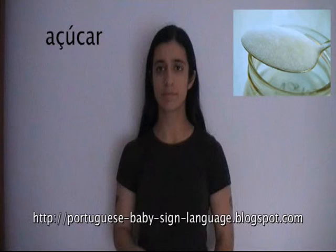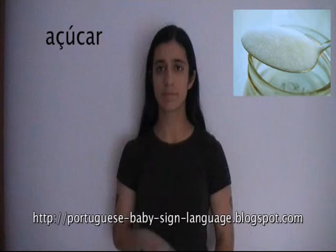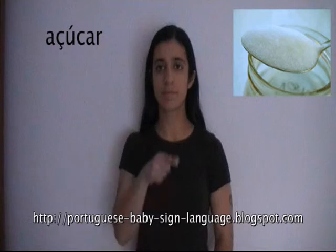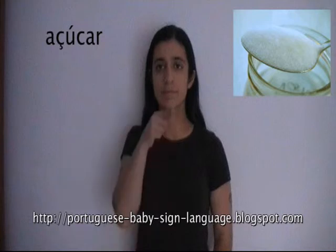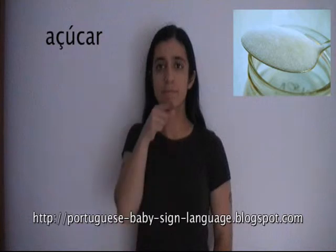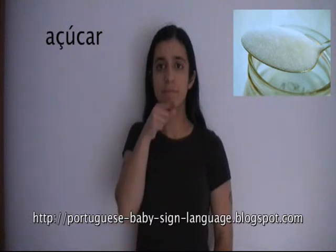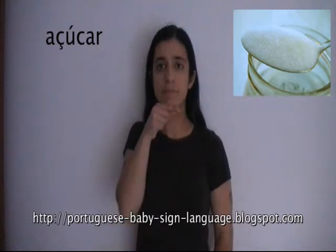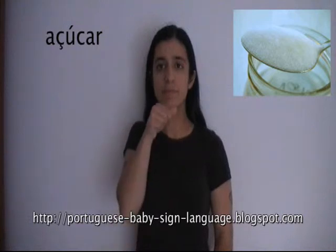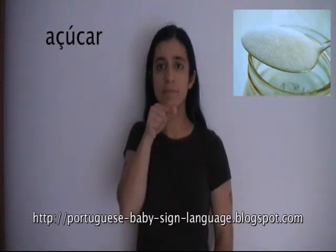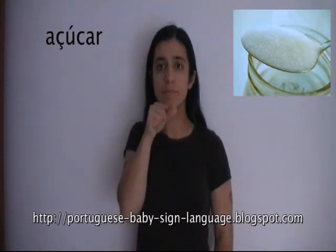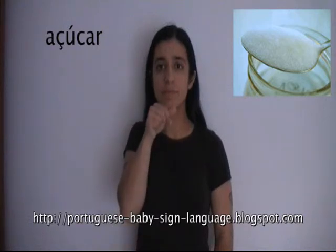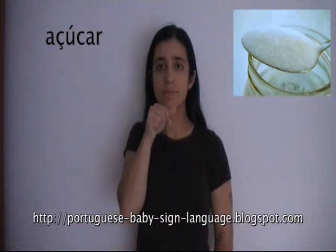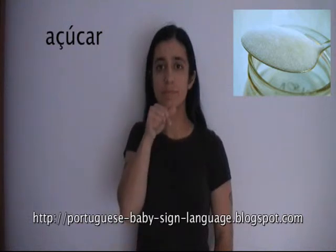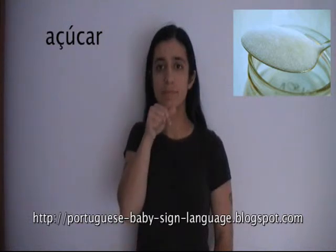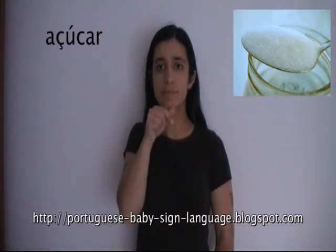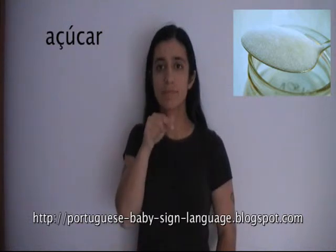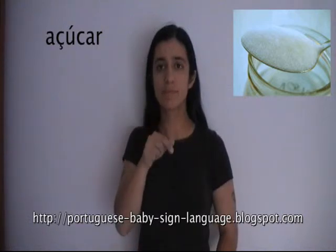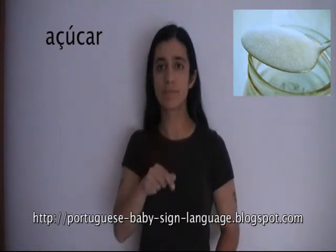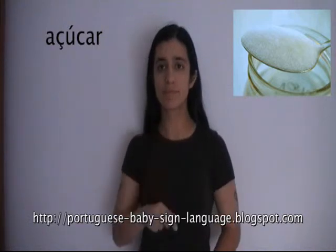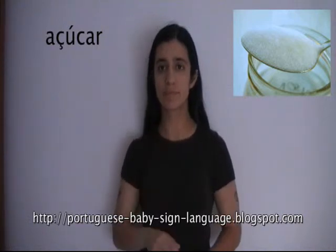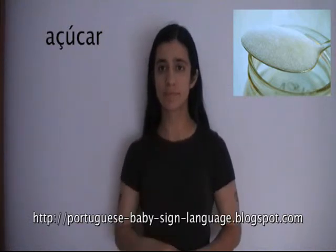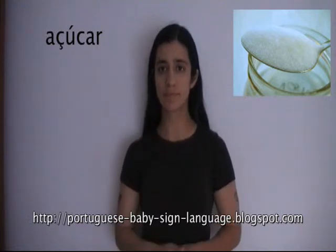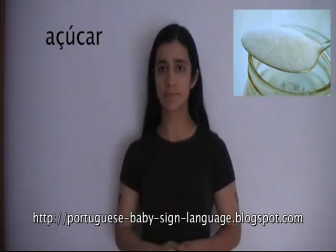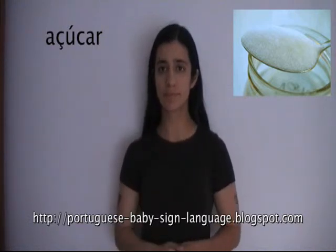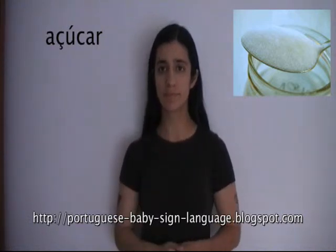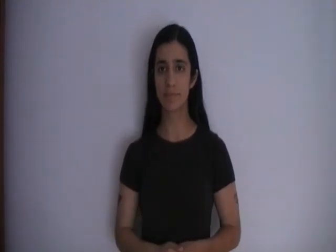açúcar